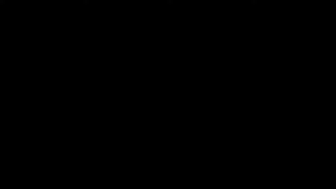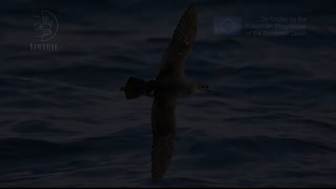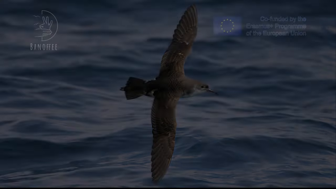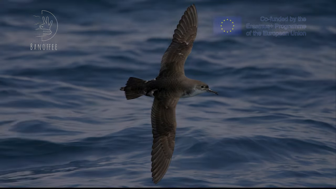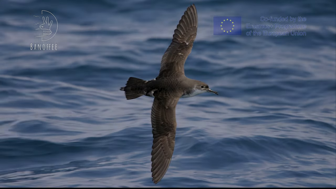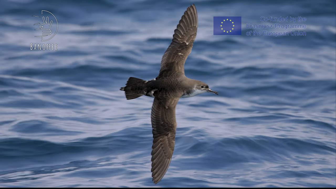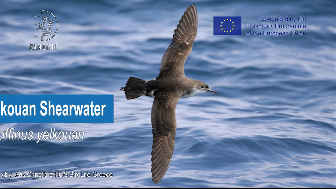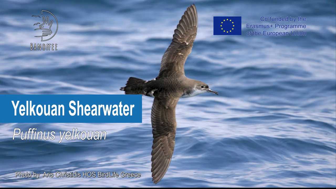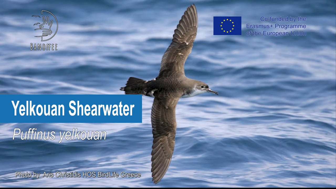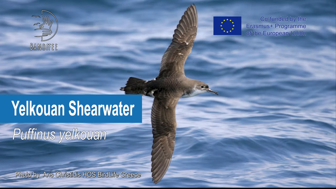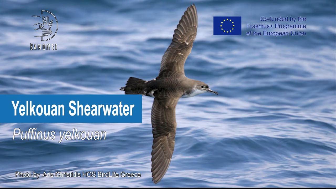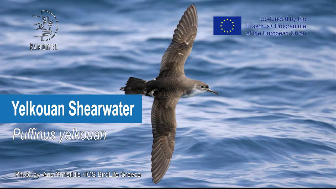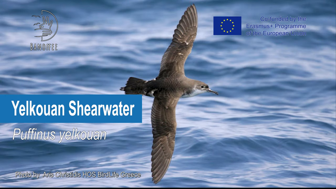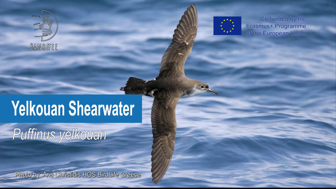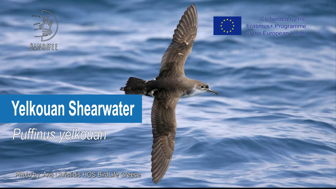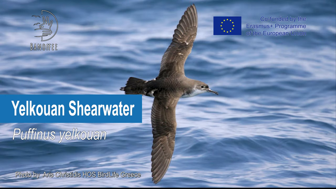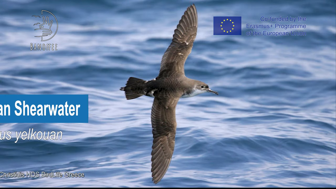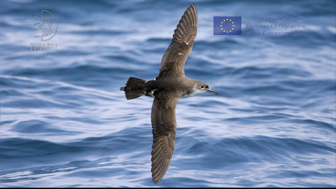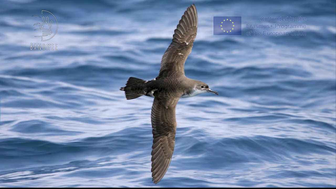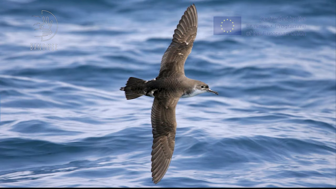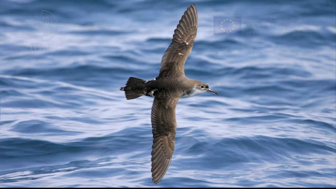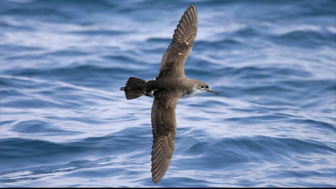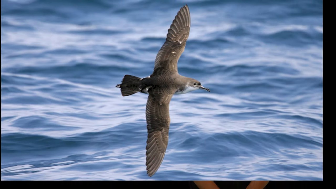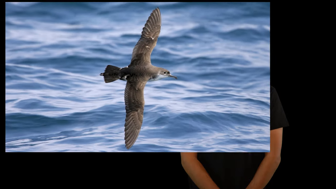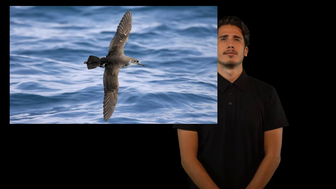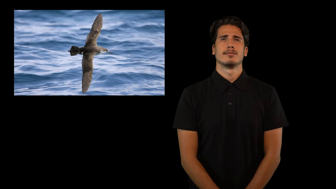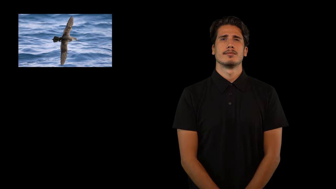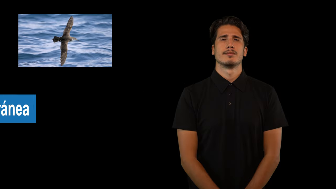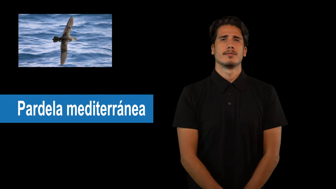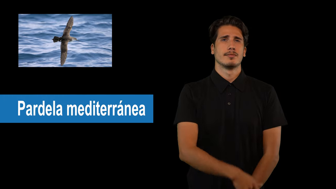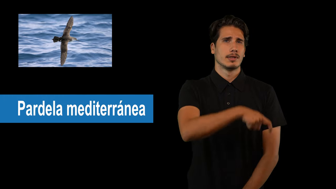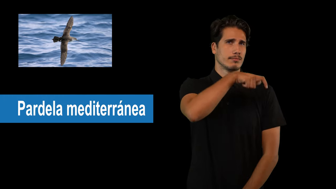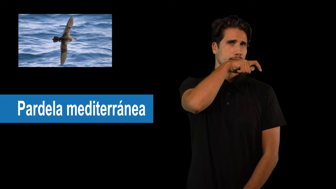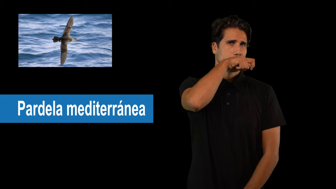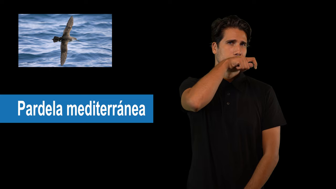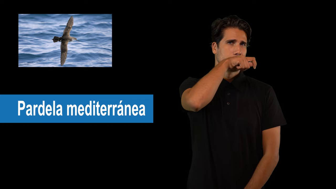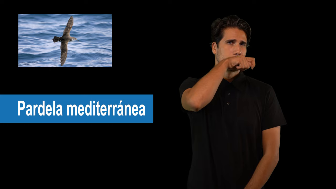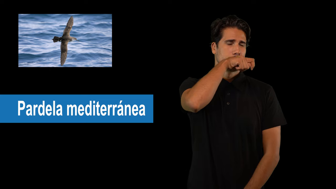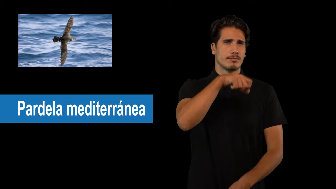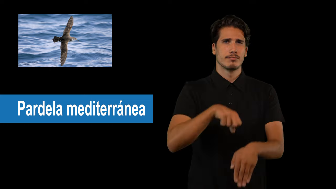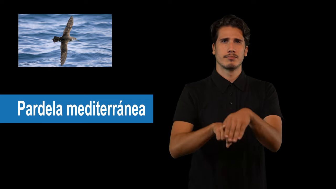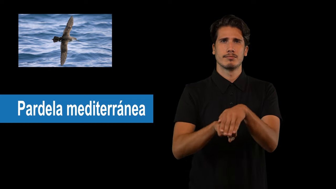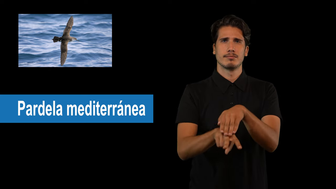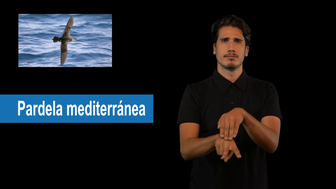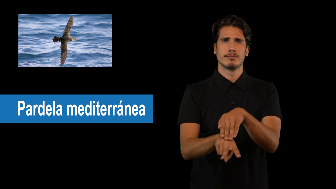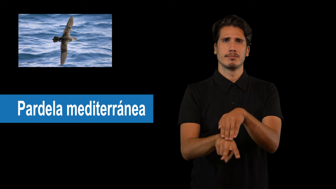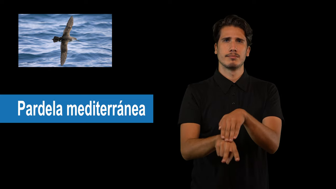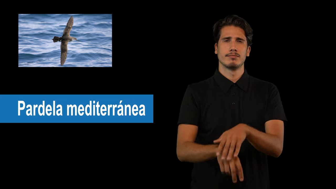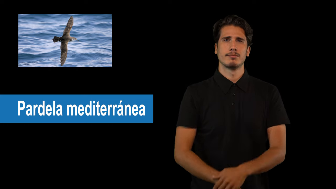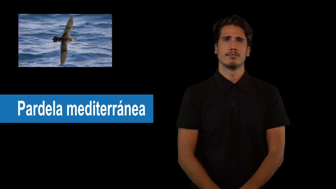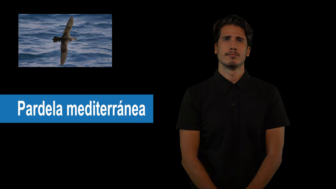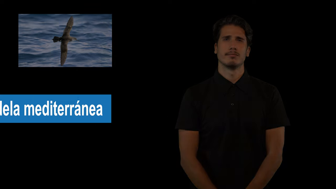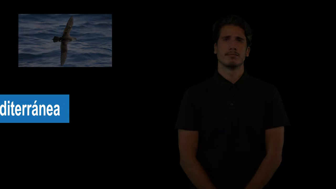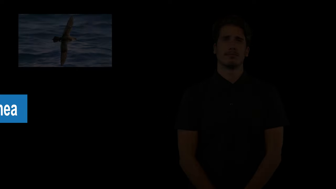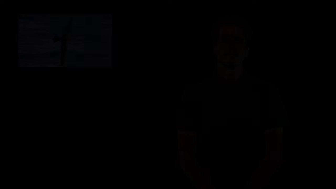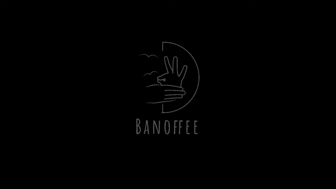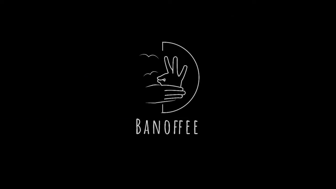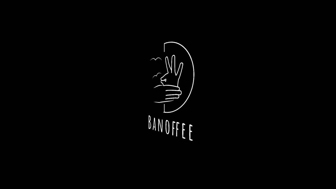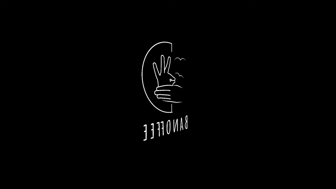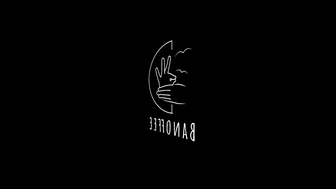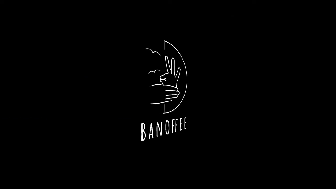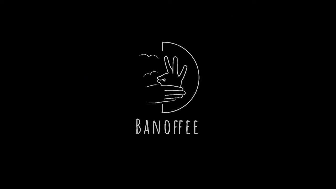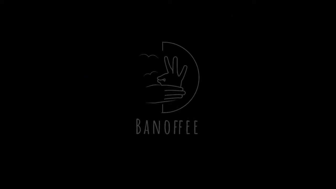Pardela mediterránea